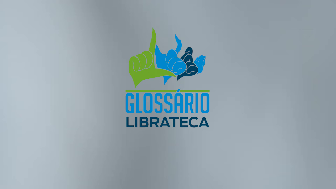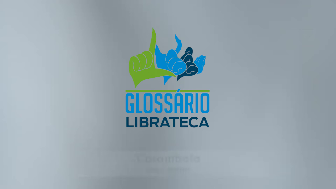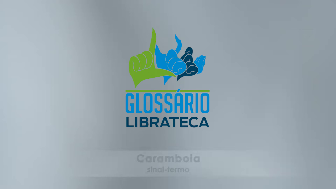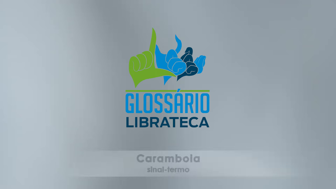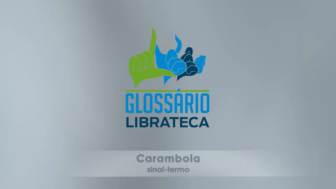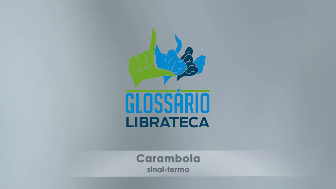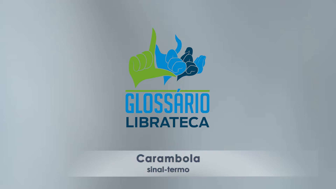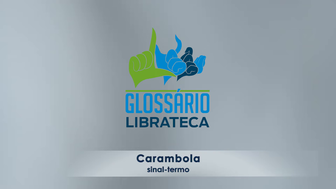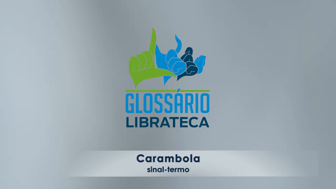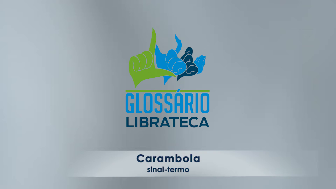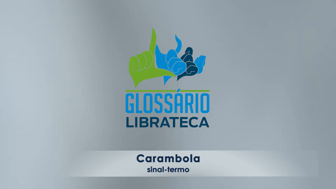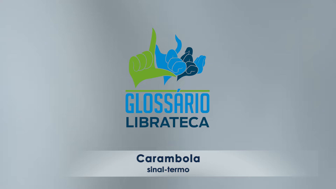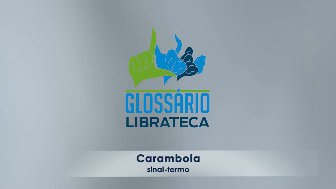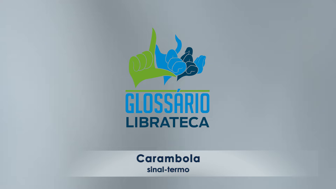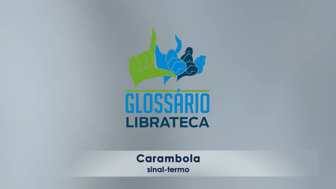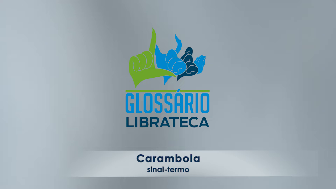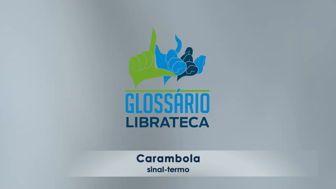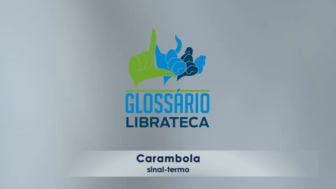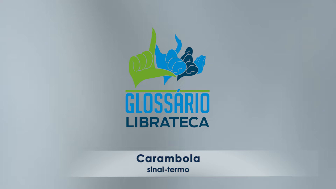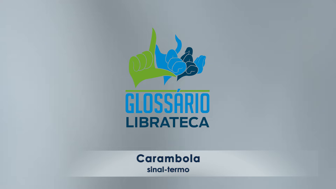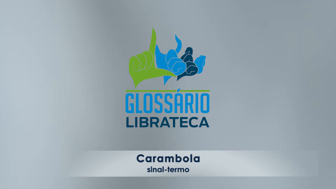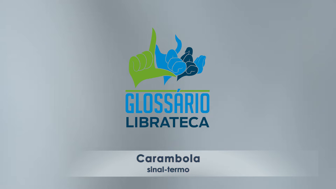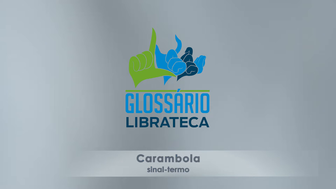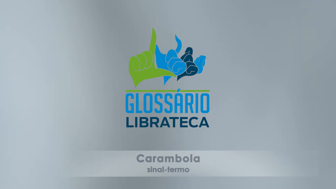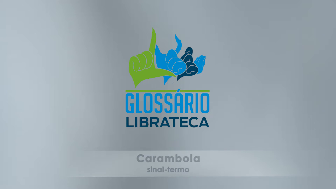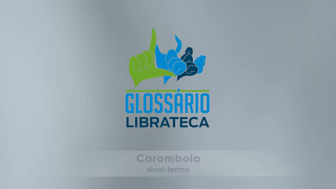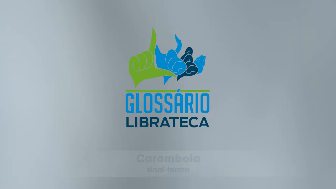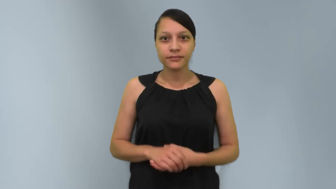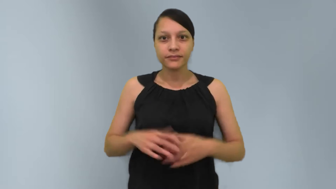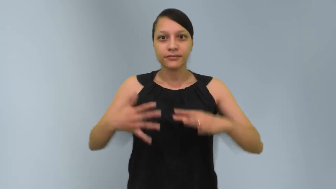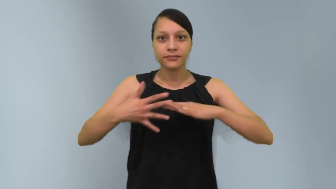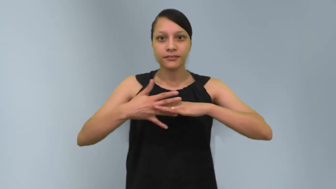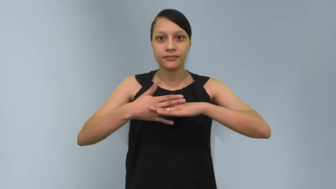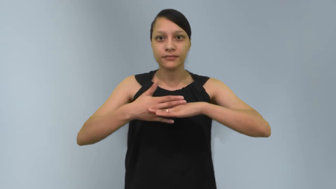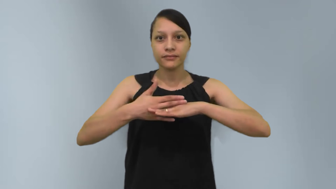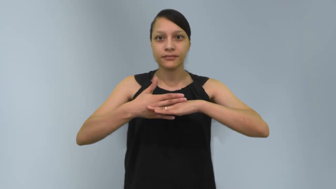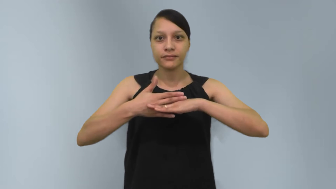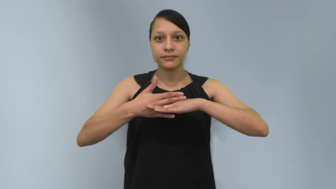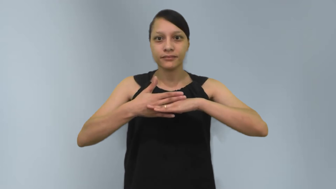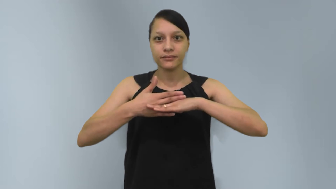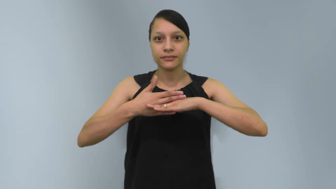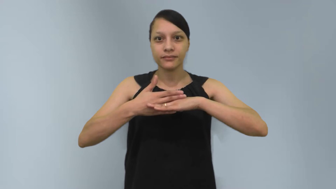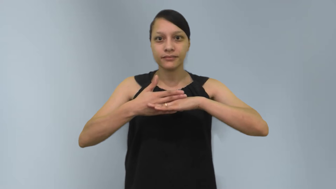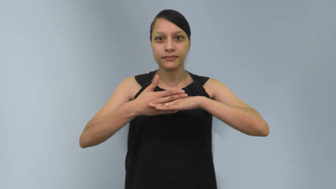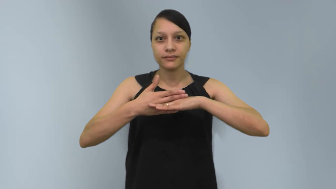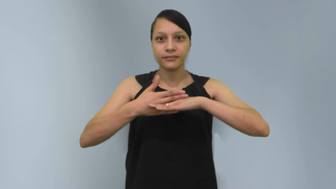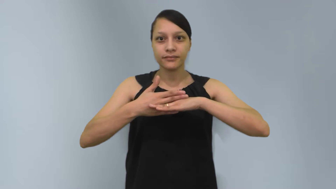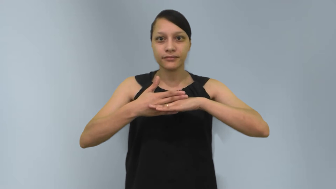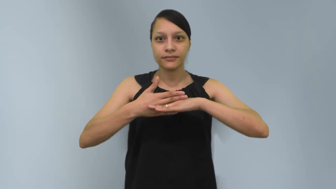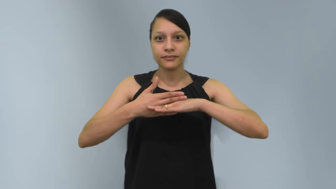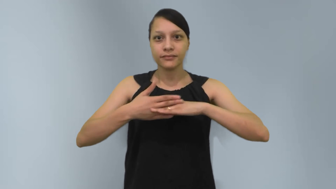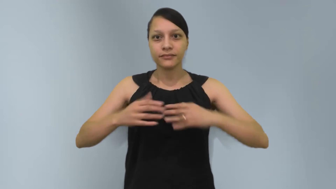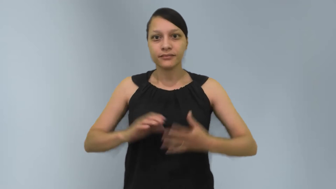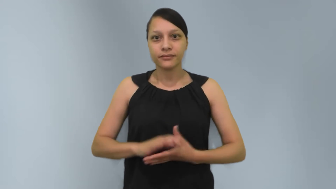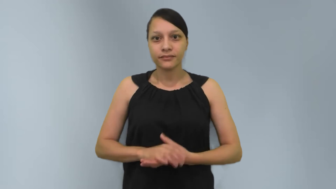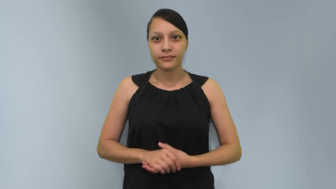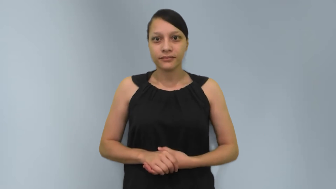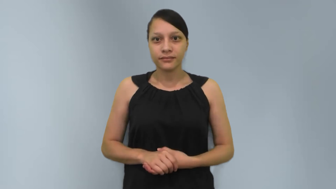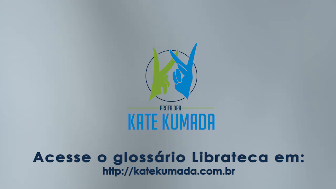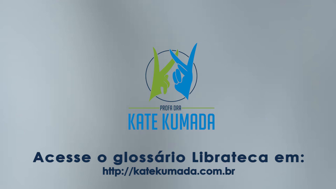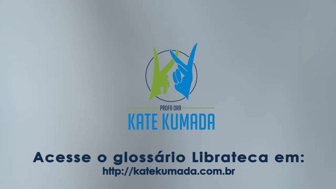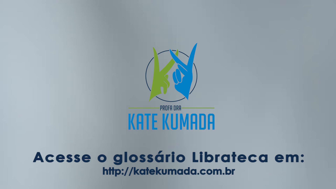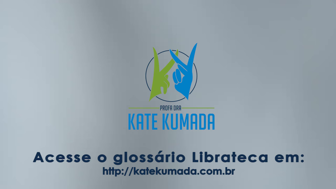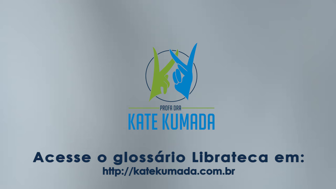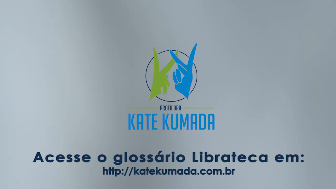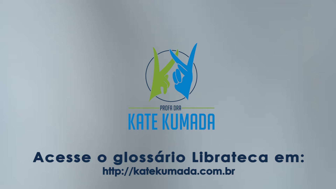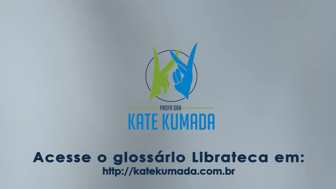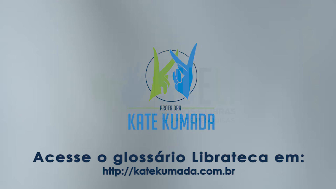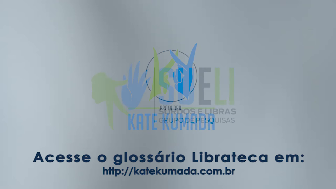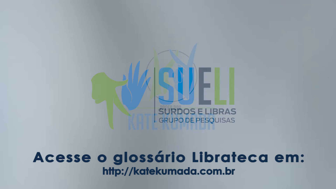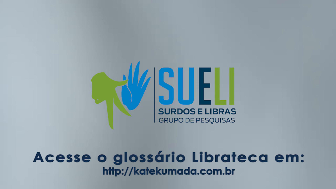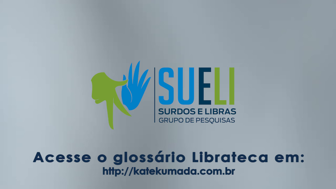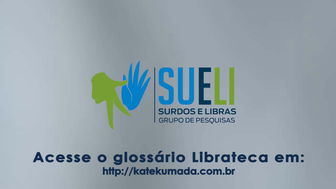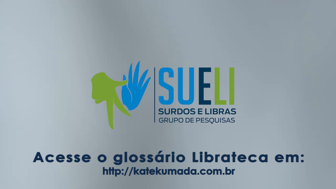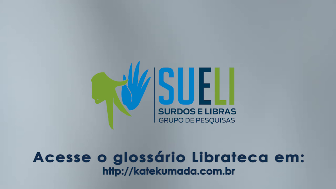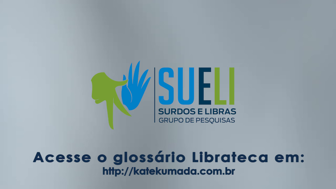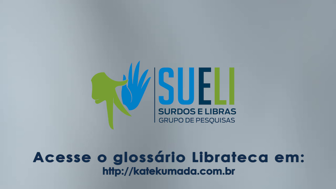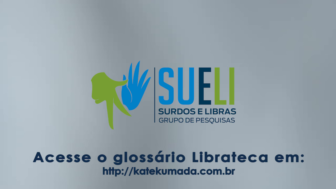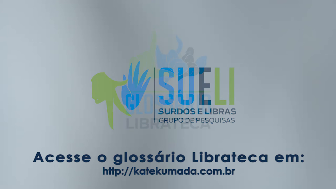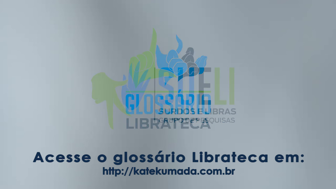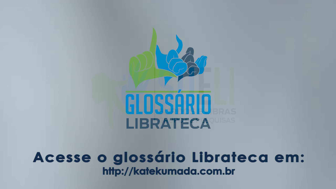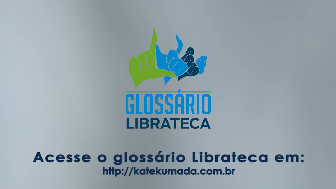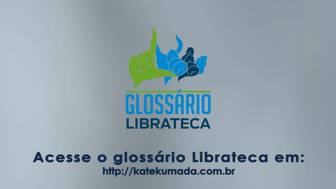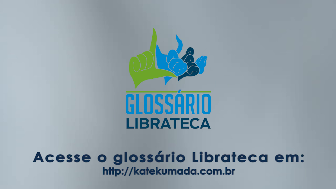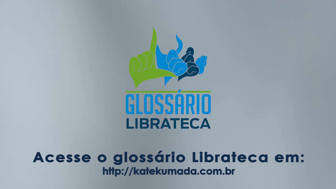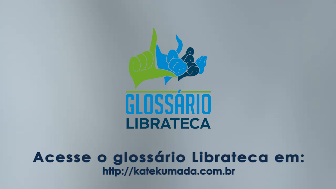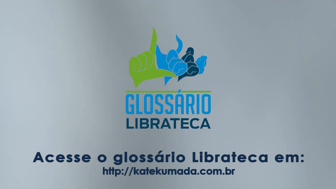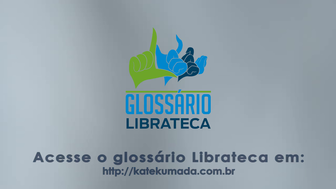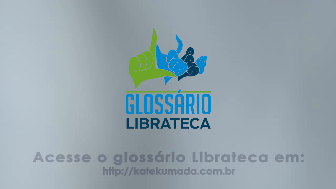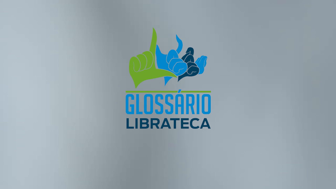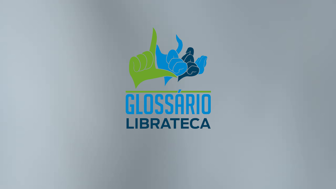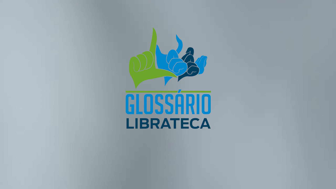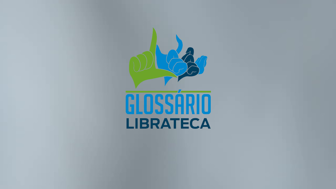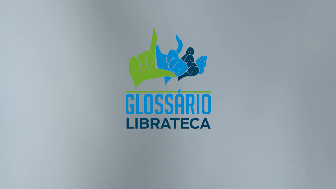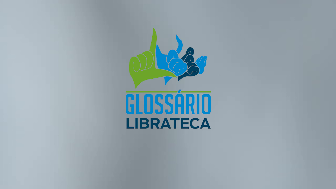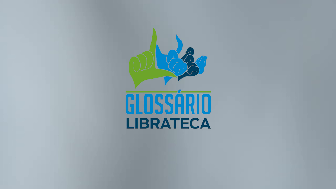Carambola